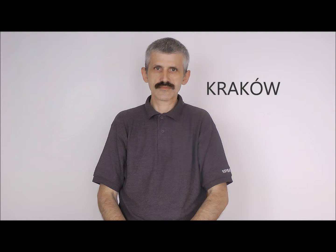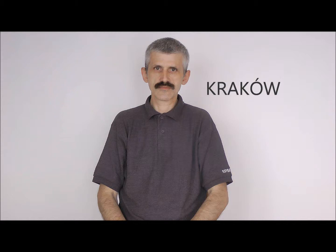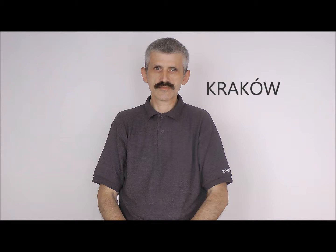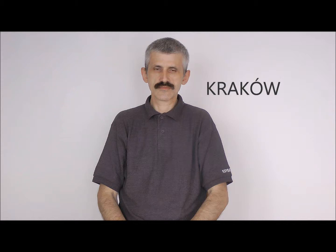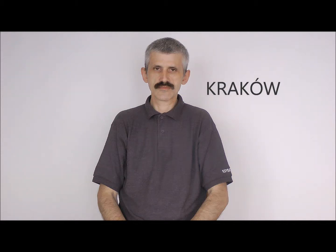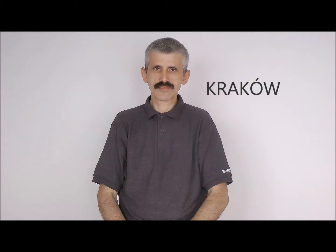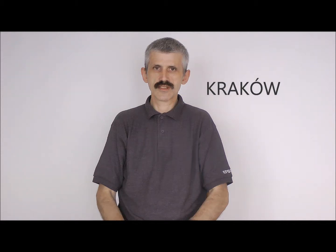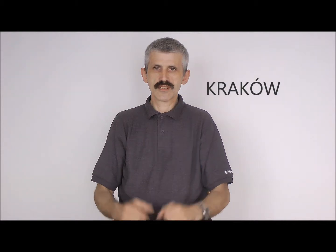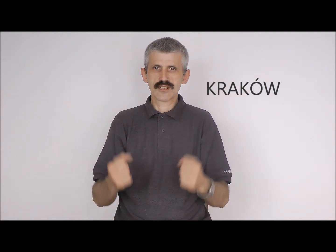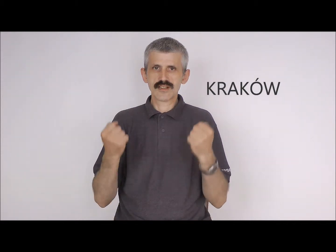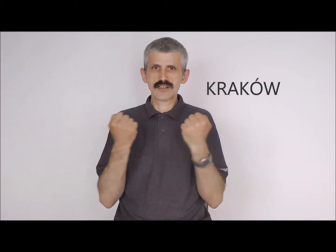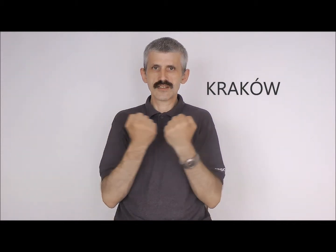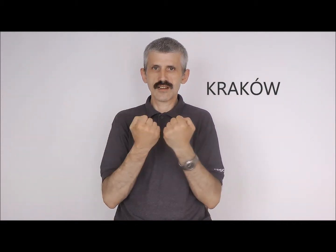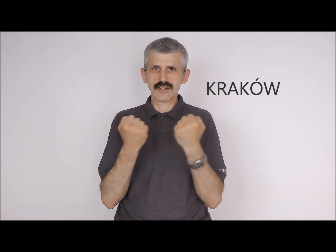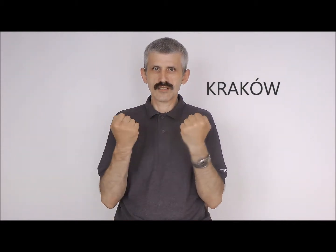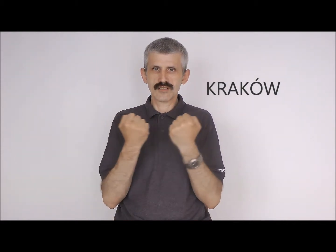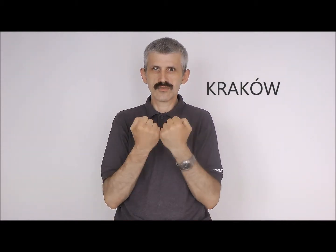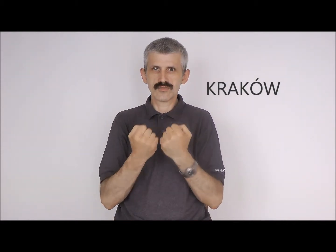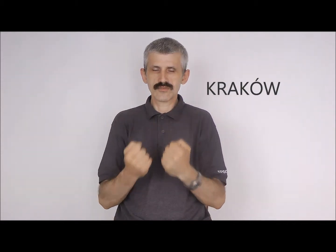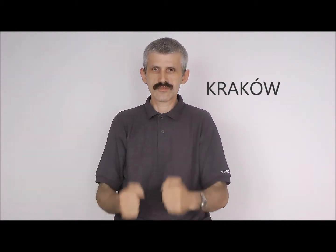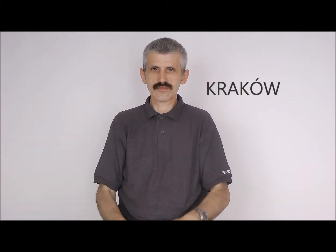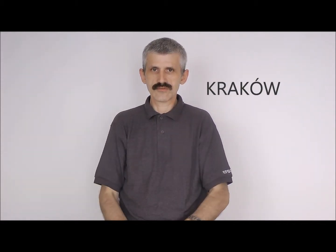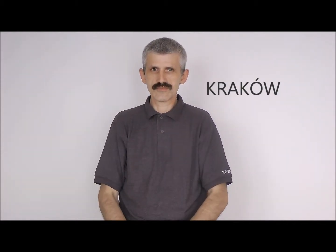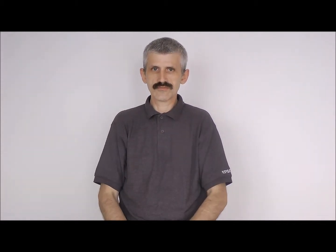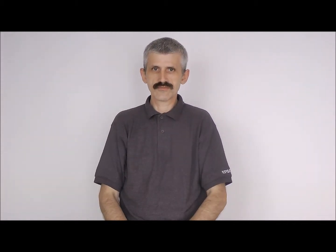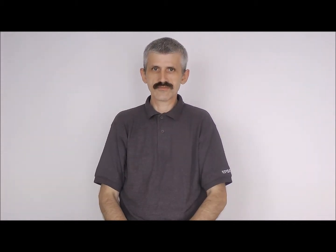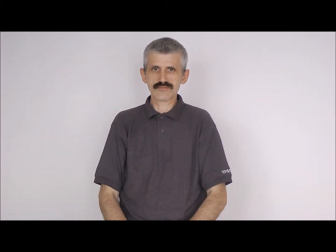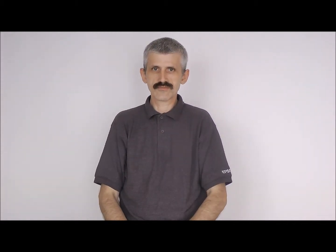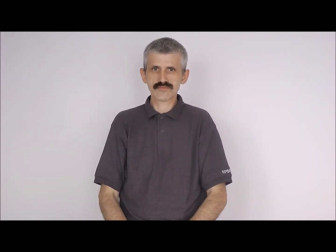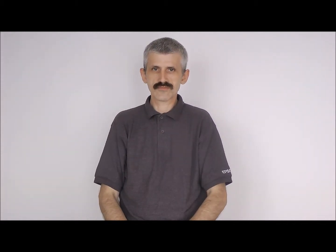KRAKÓW